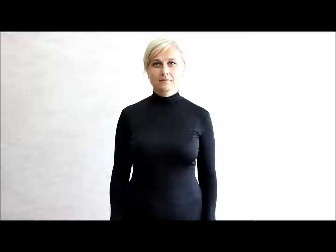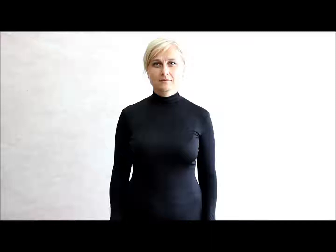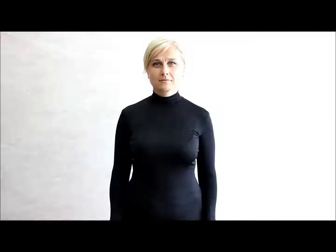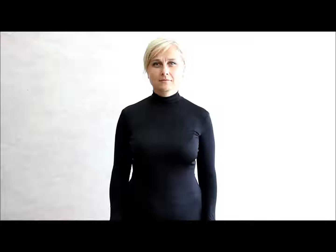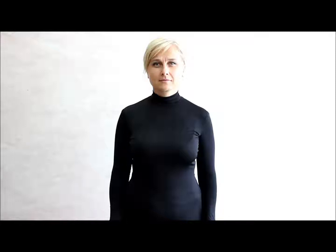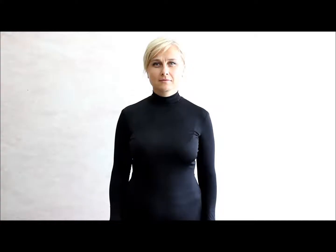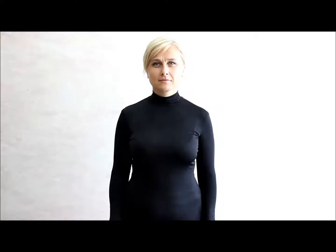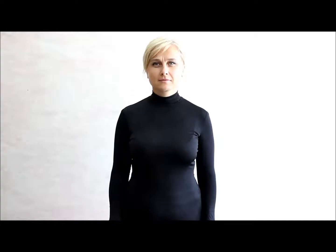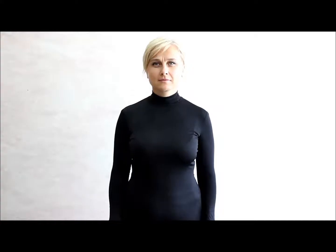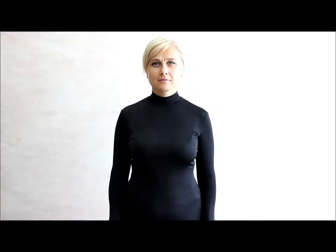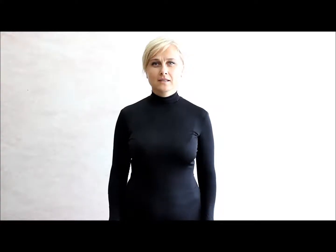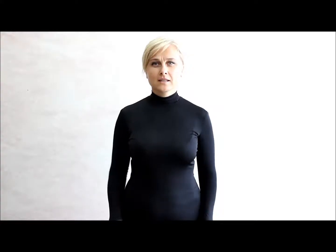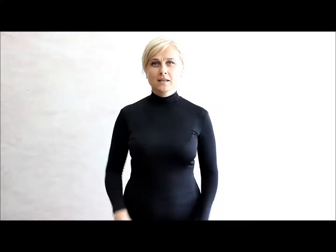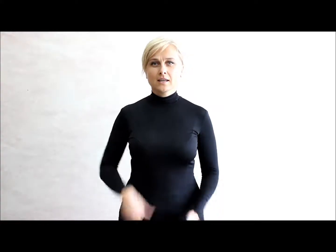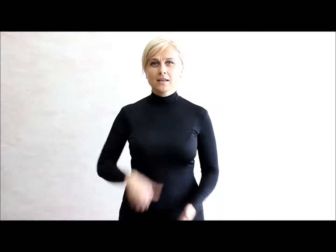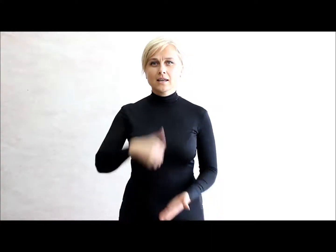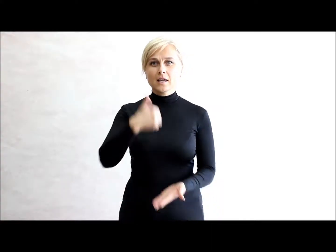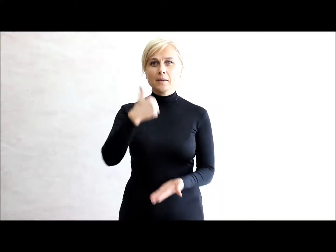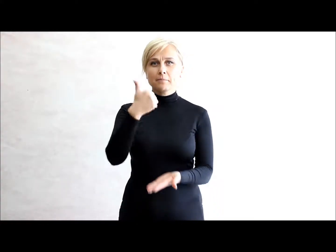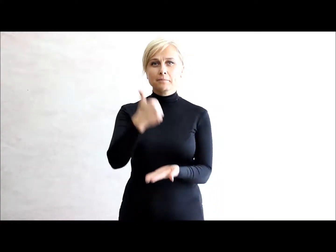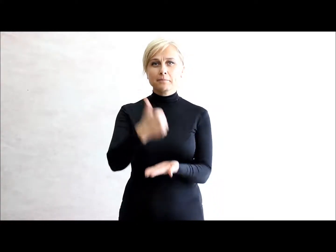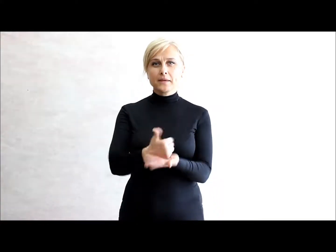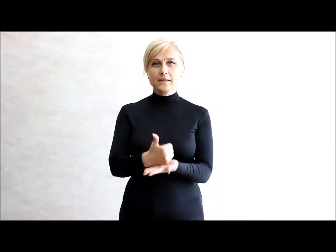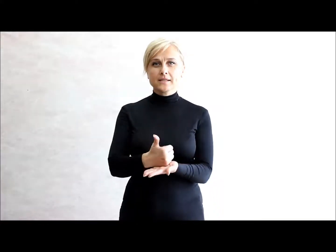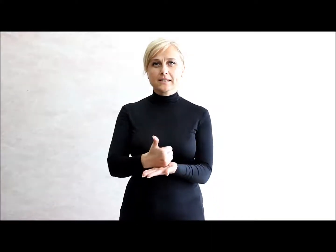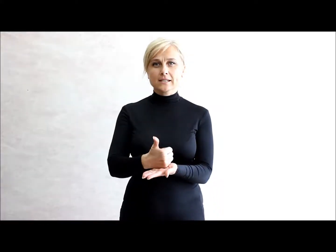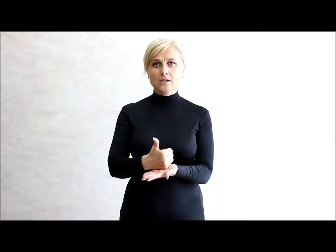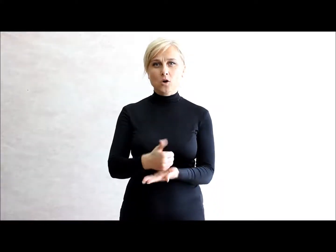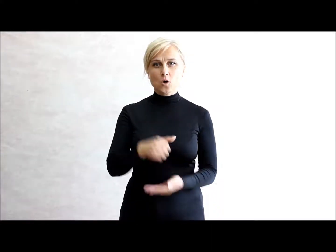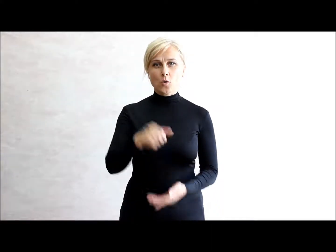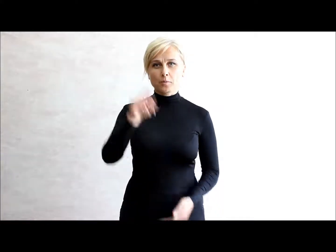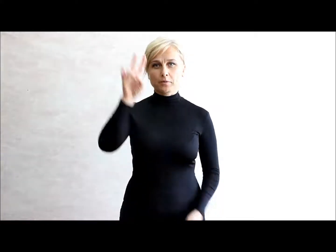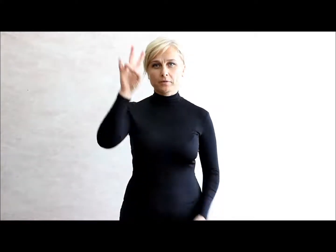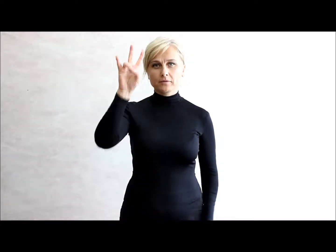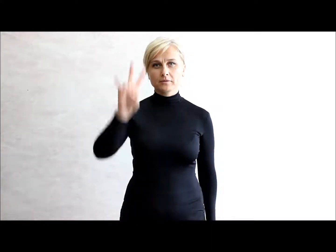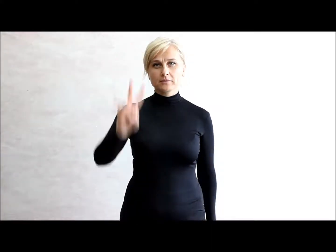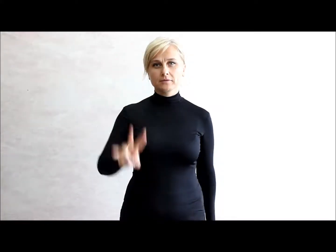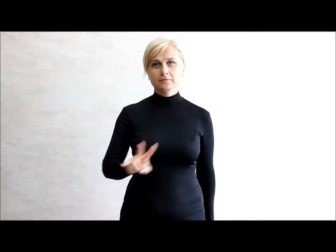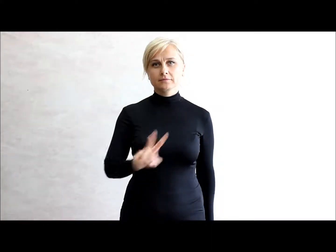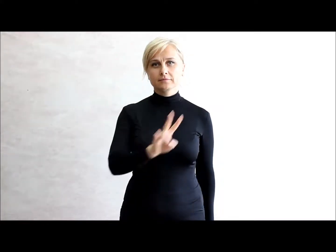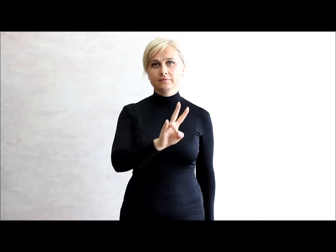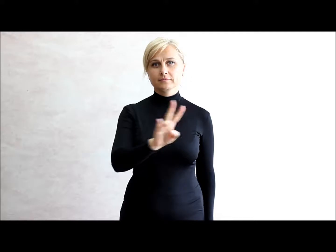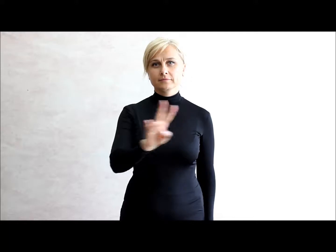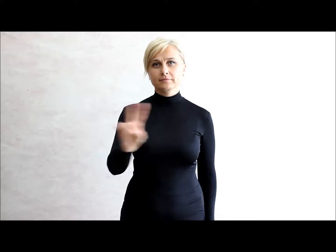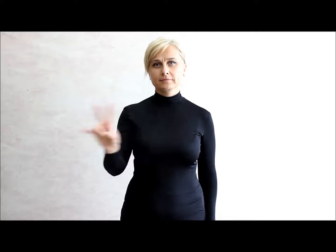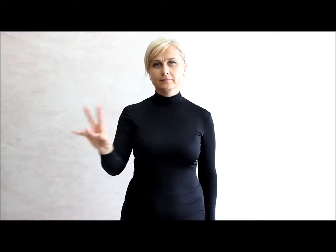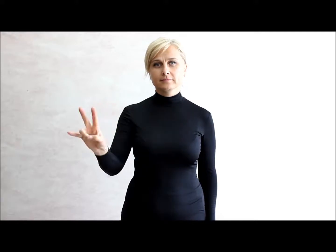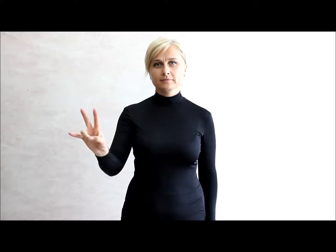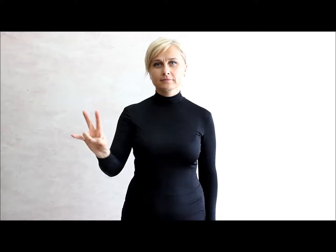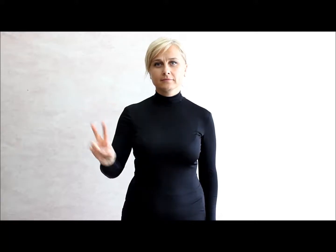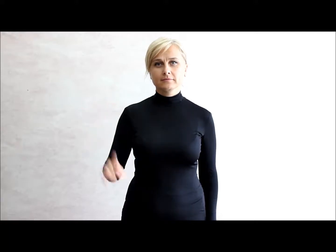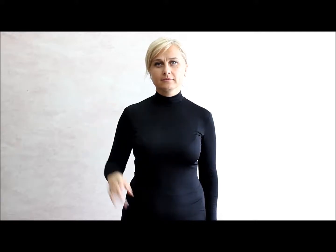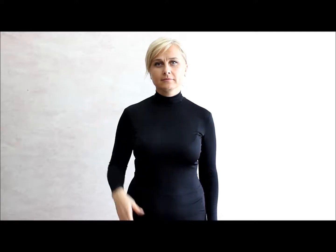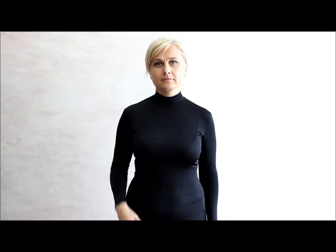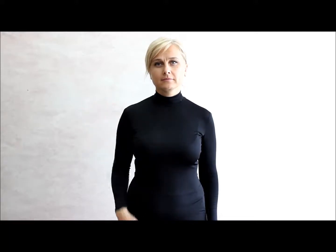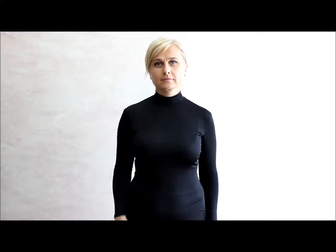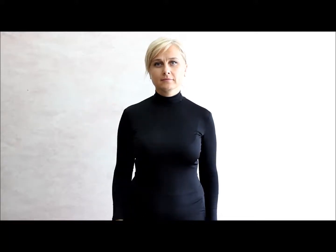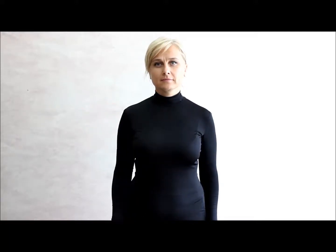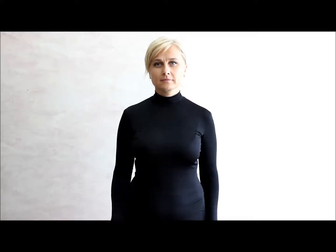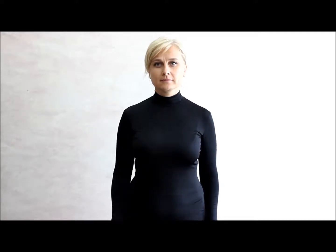Episcop